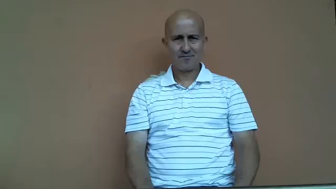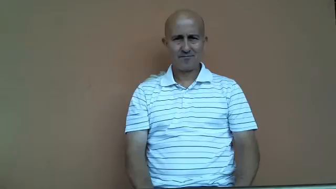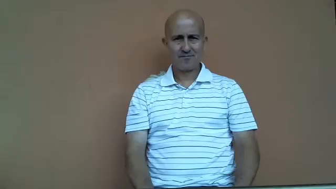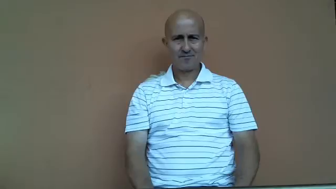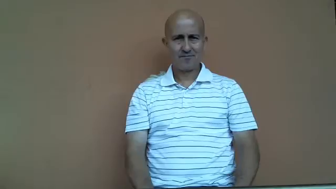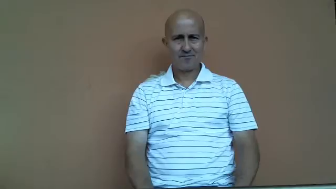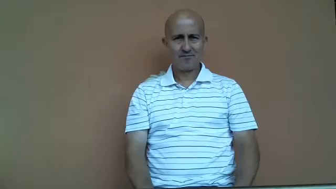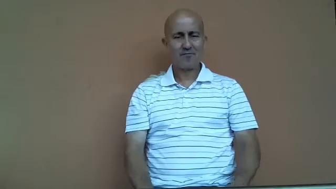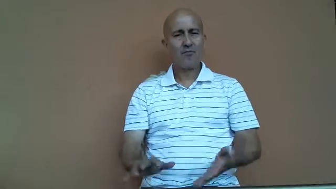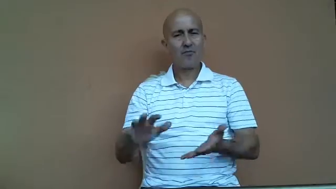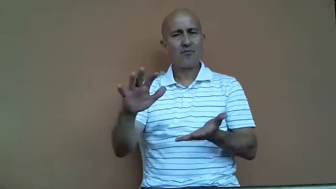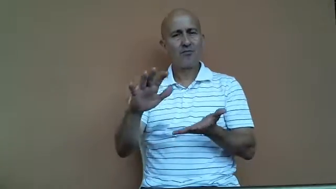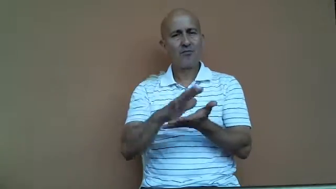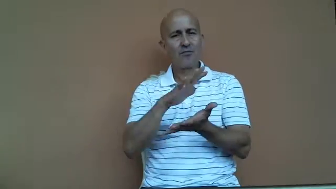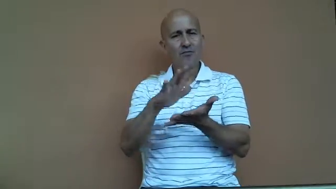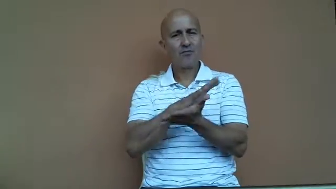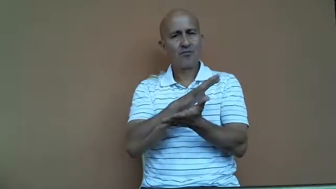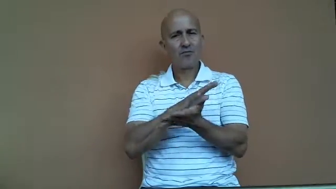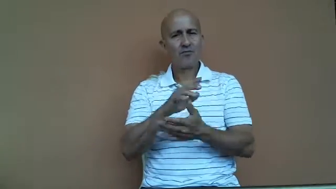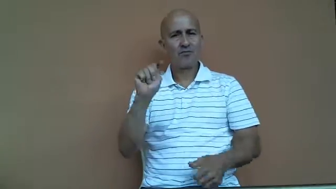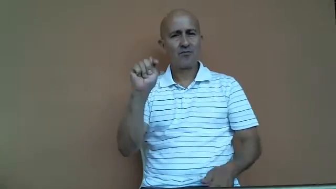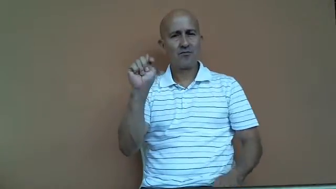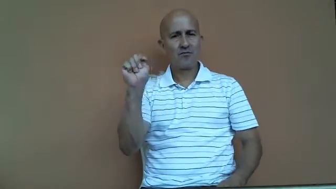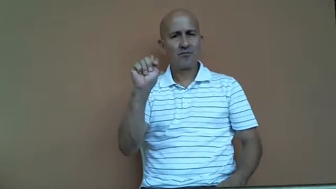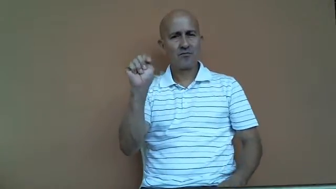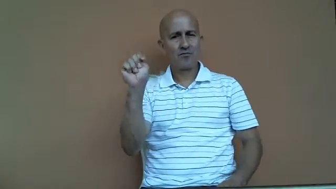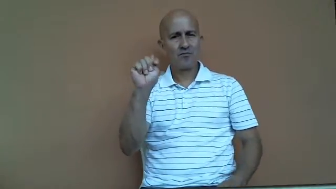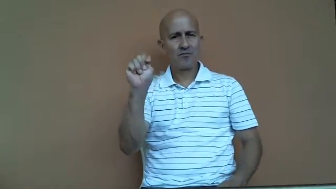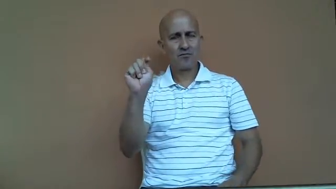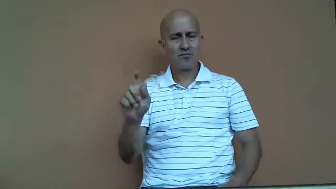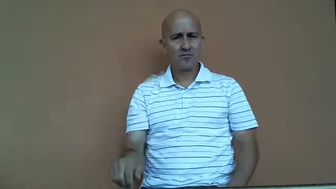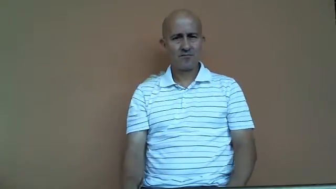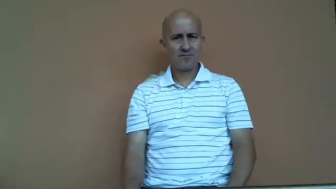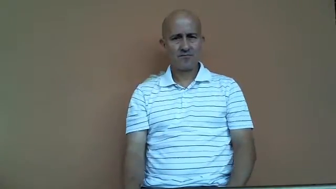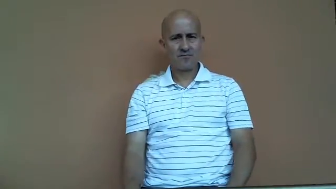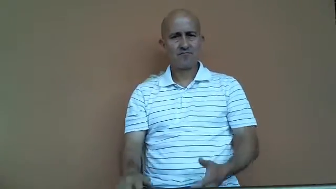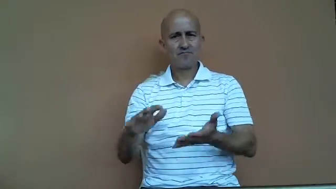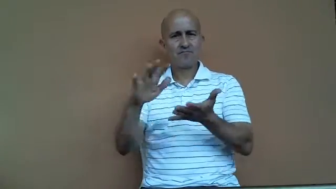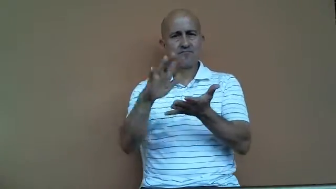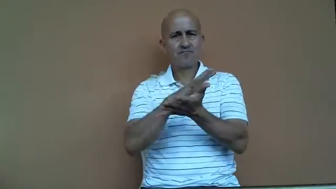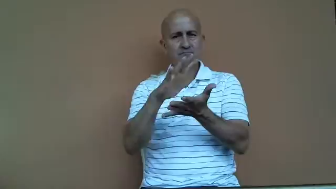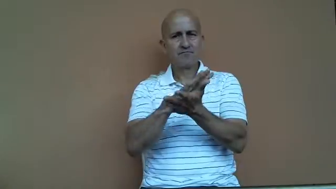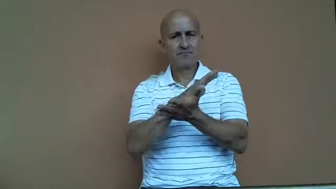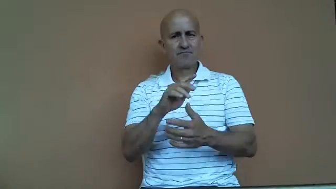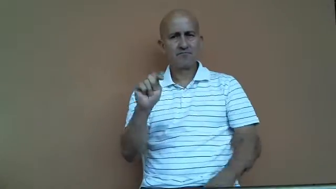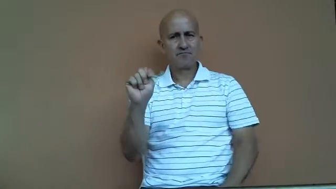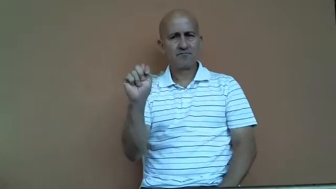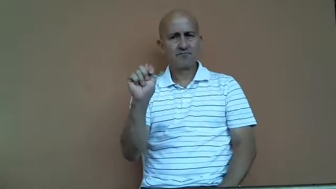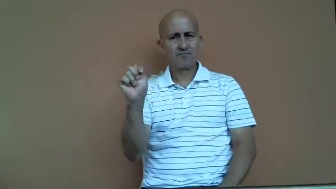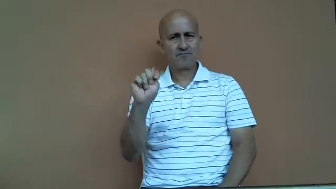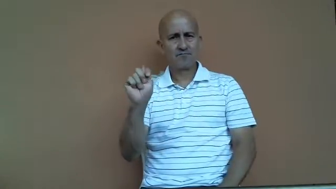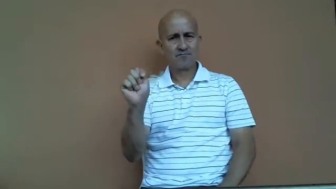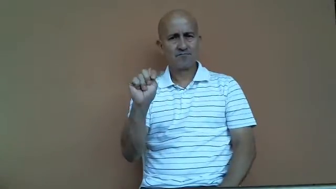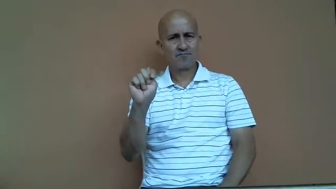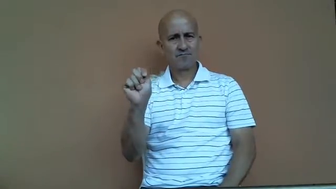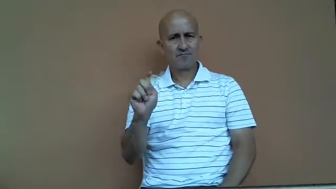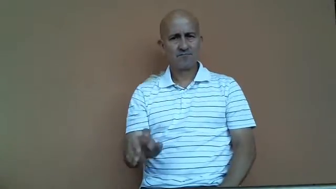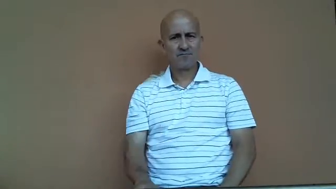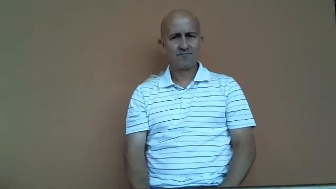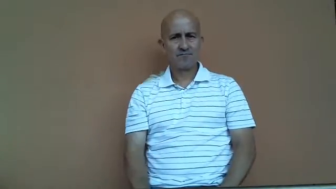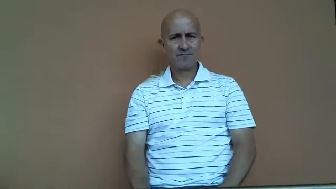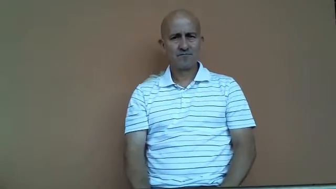papel de baño